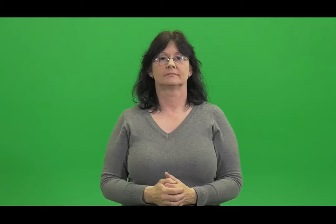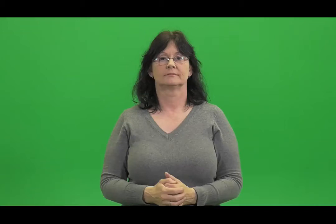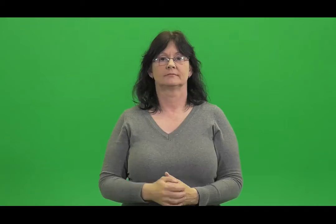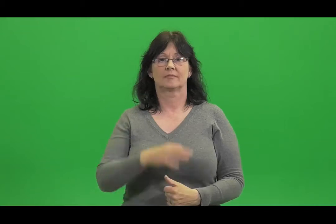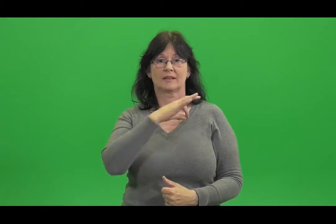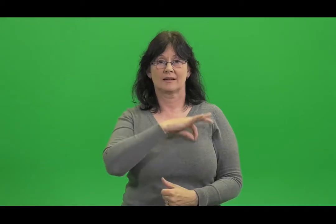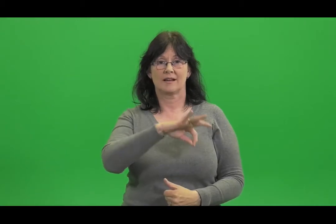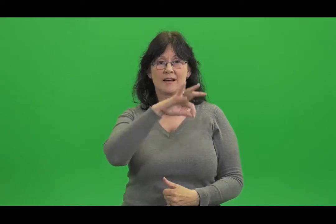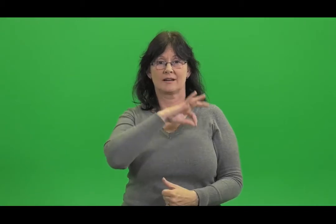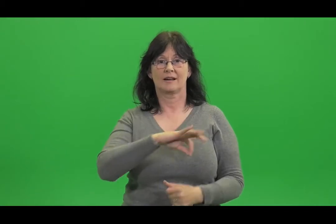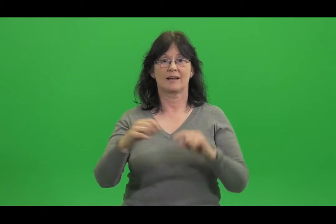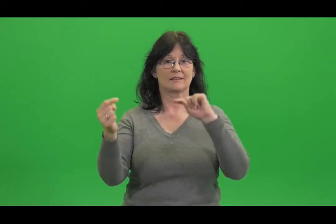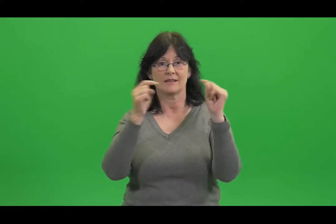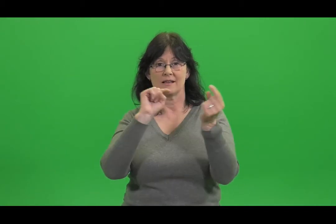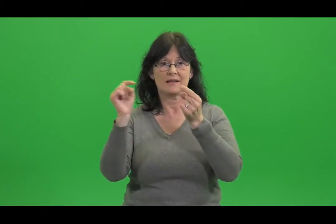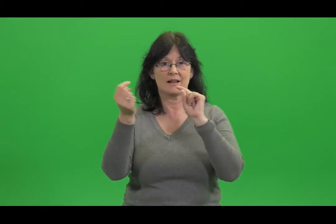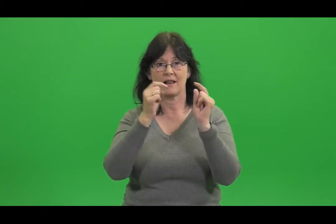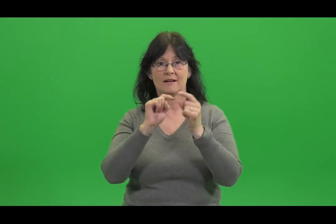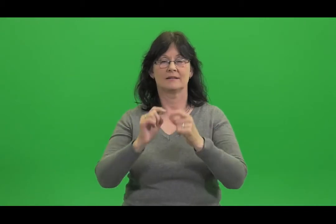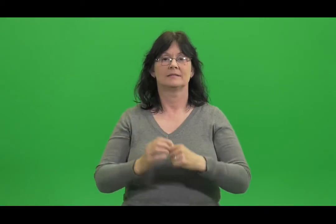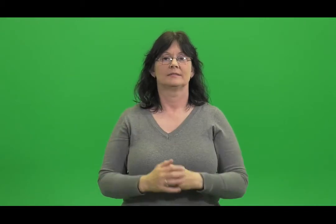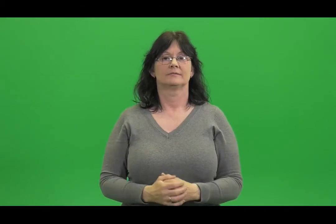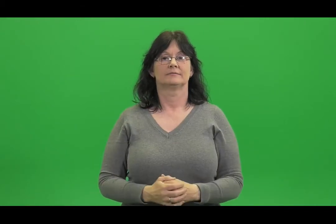Kjaradeila